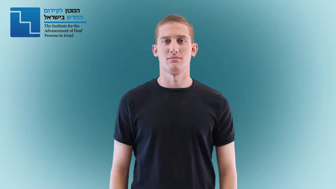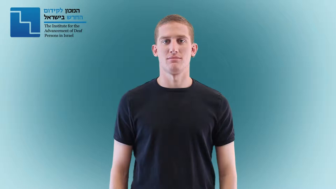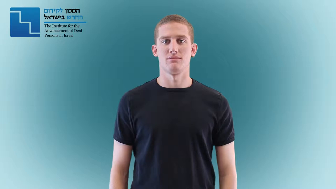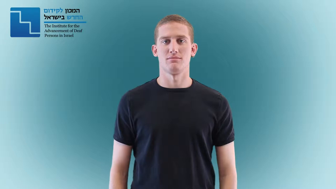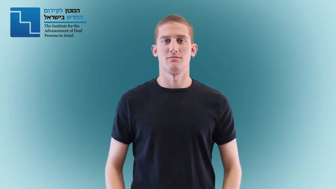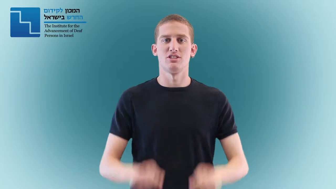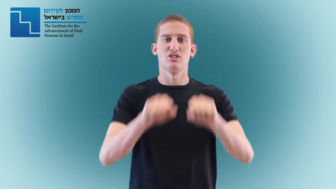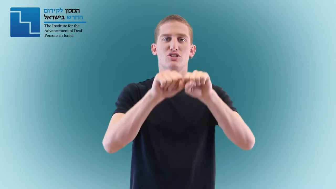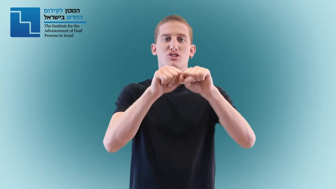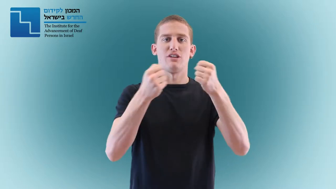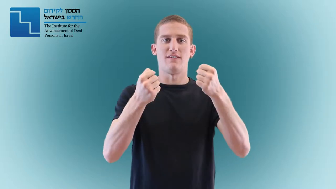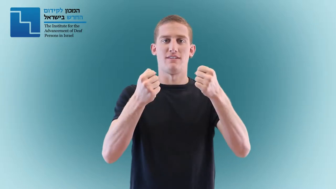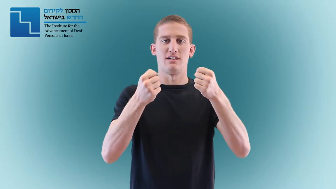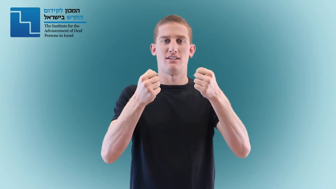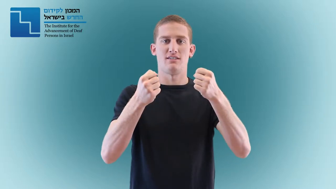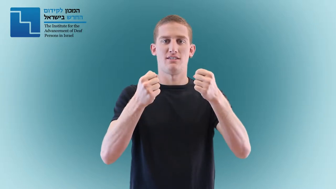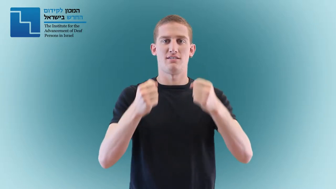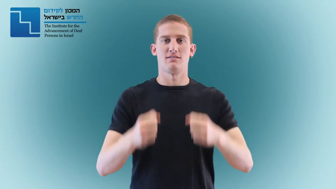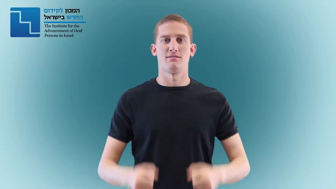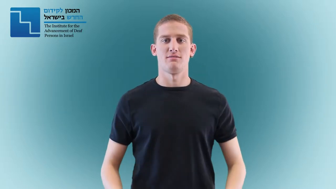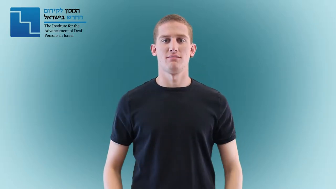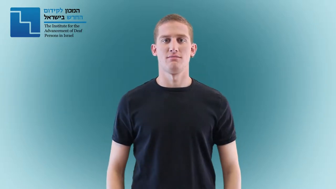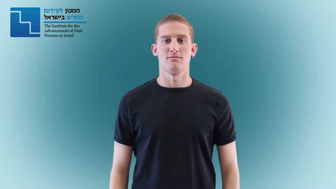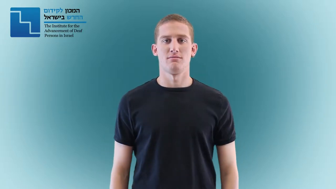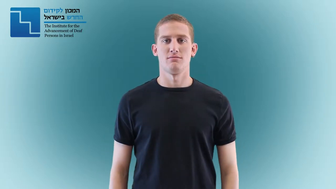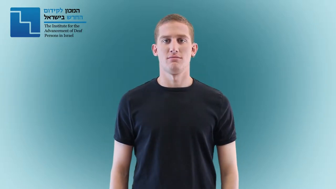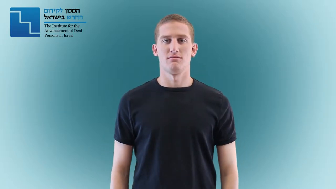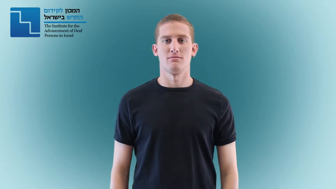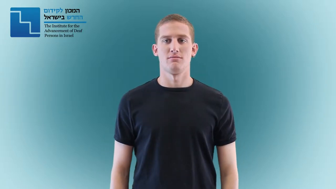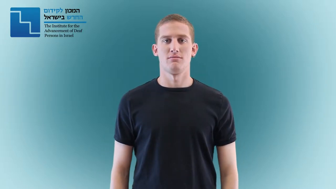שבר